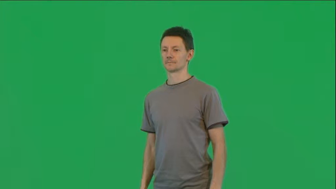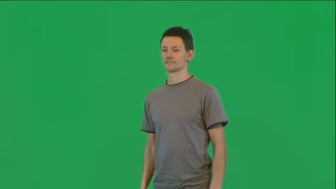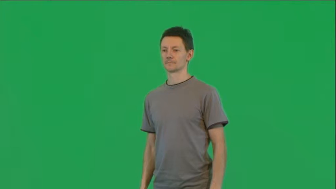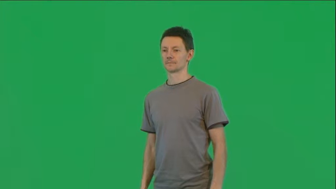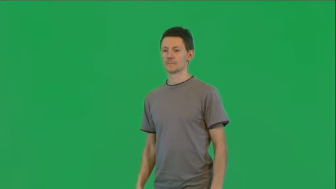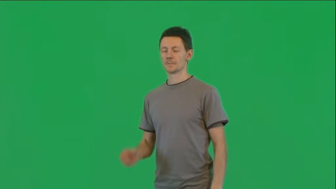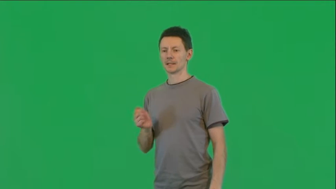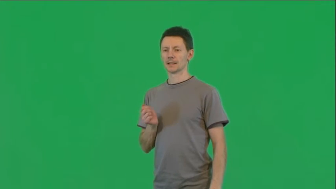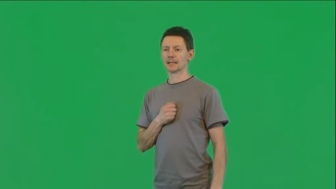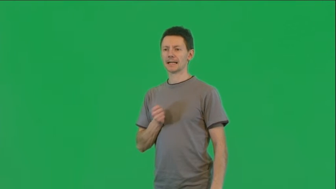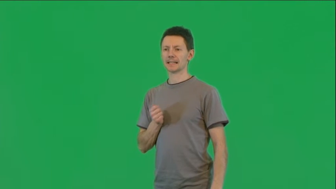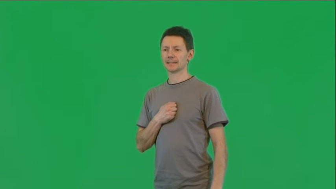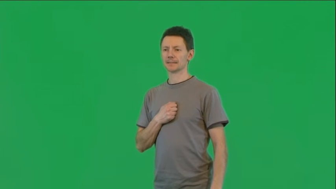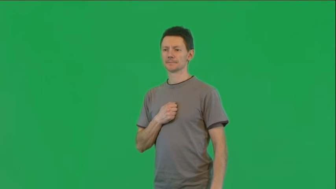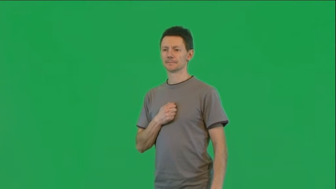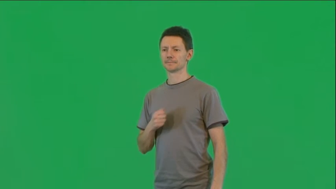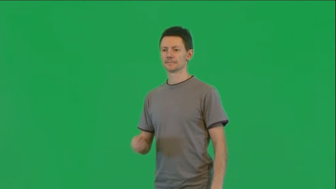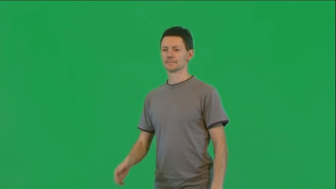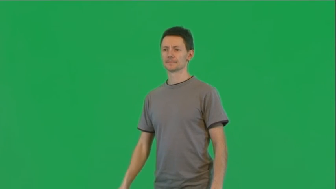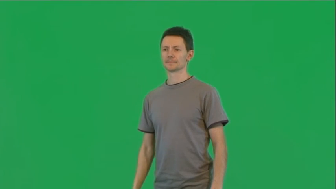Kanada